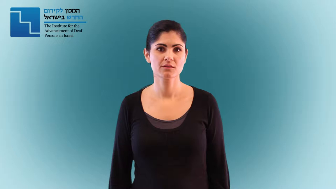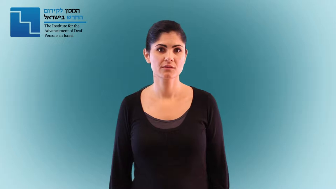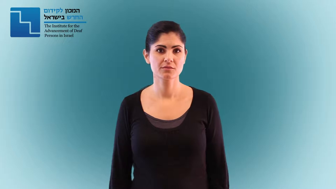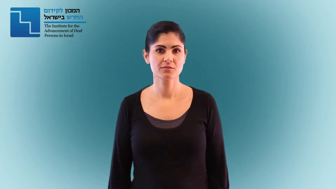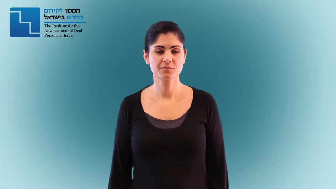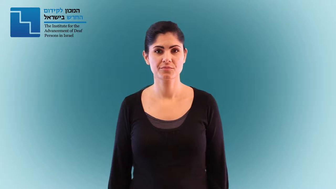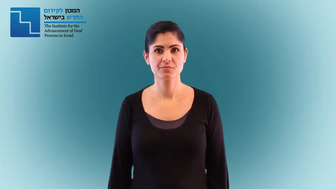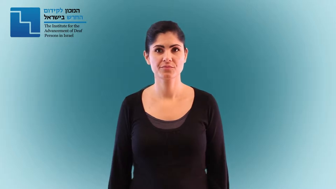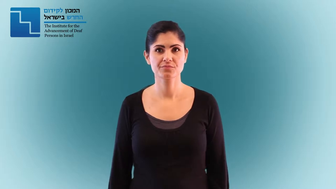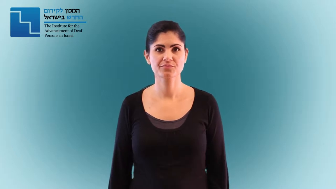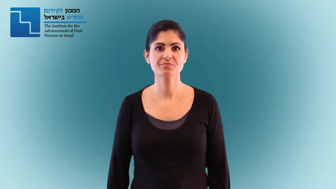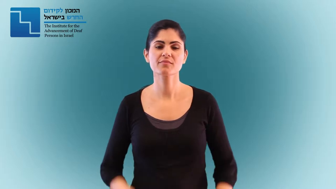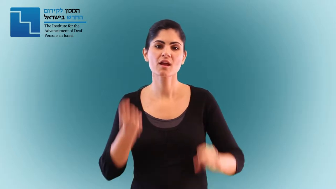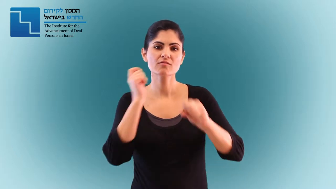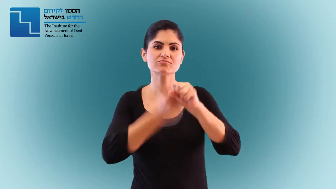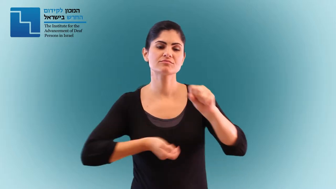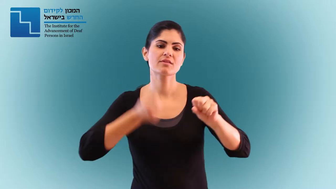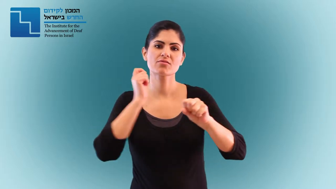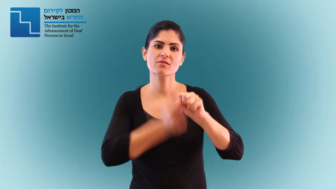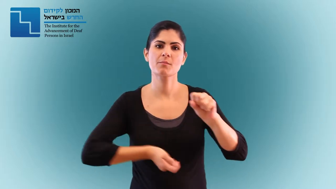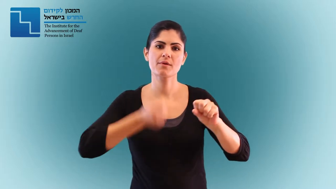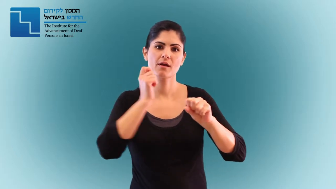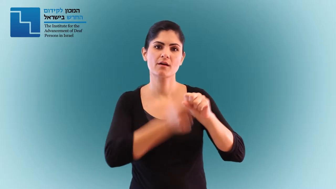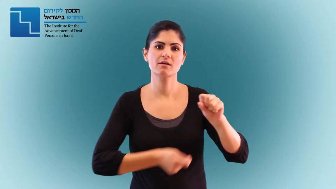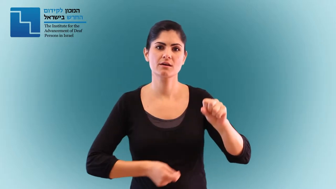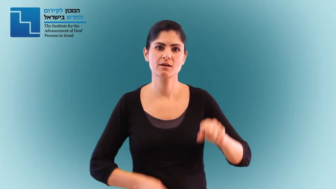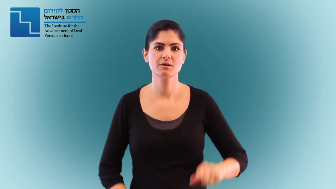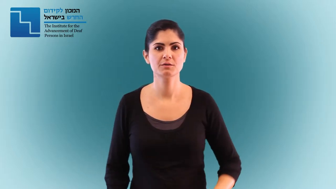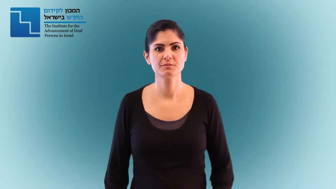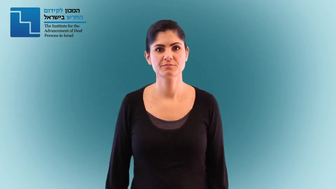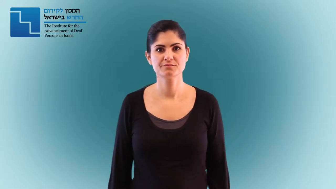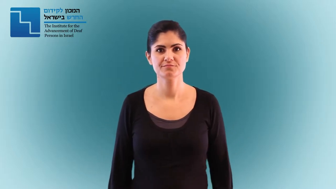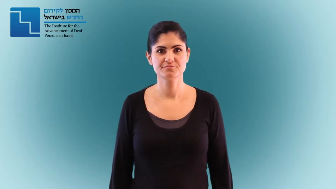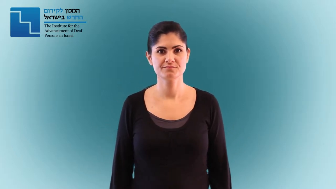נפח (מקצוע)